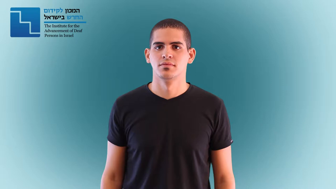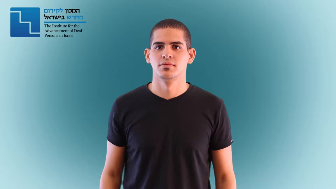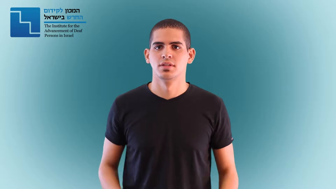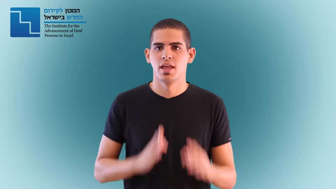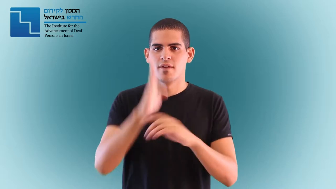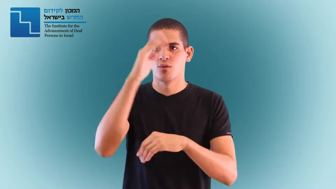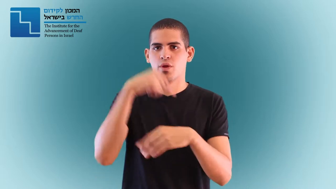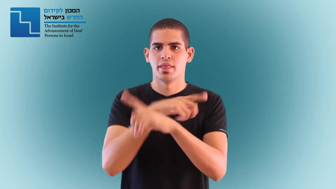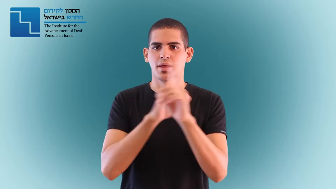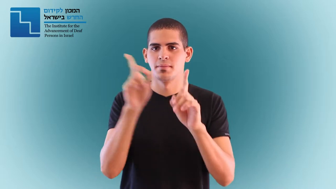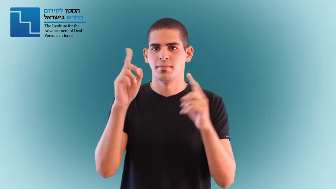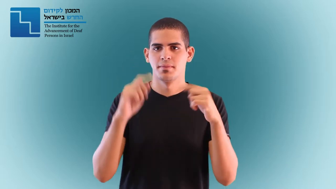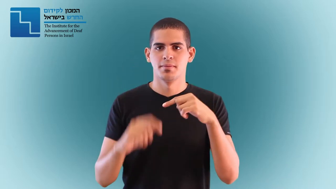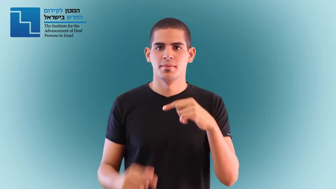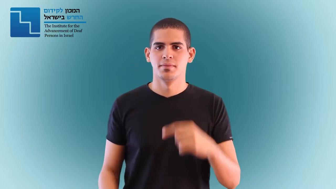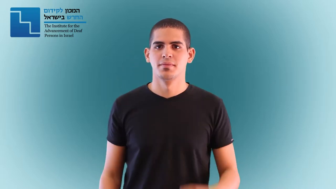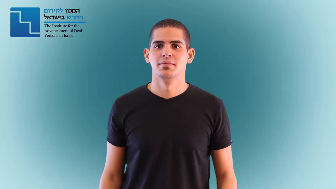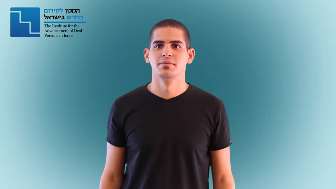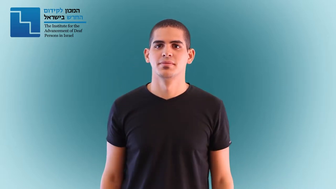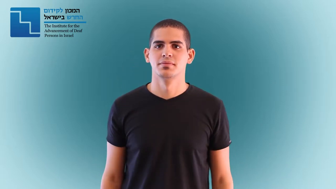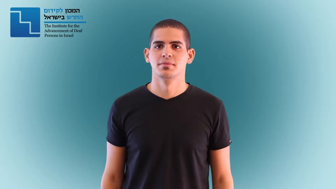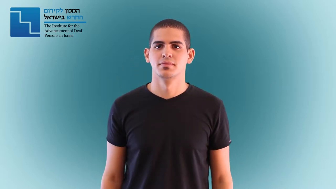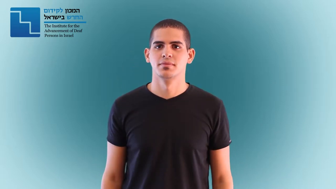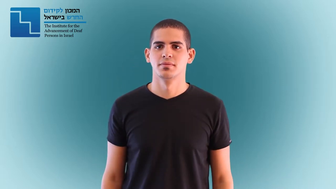כיווני השמים